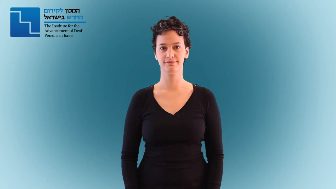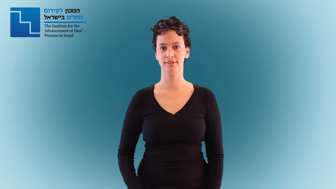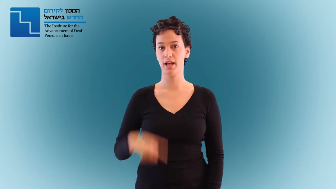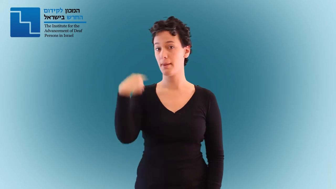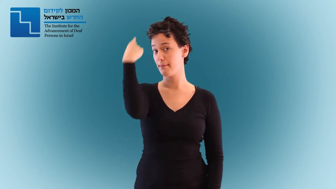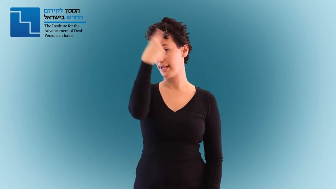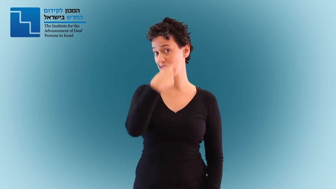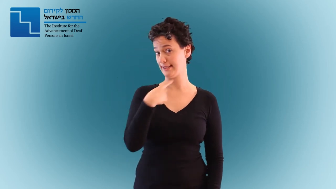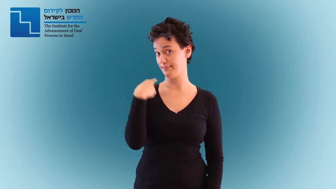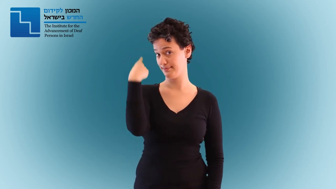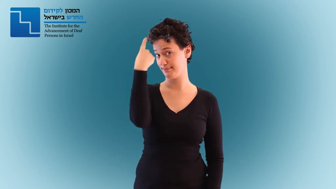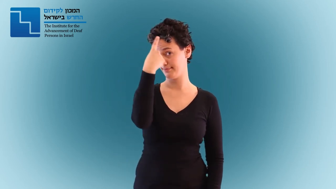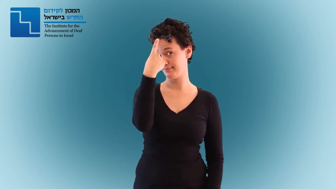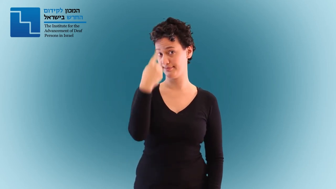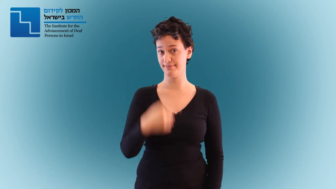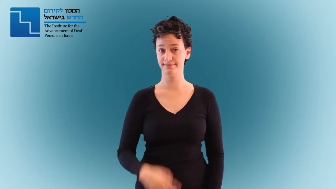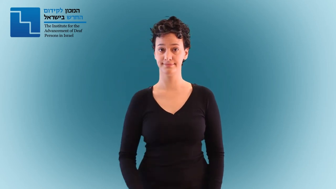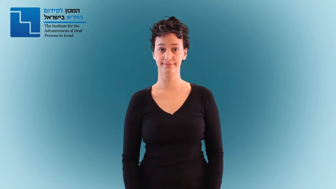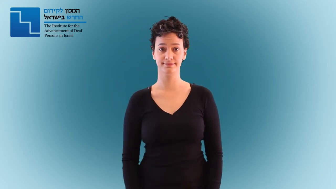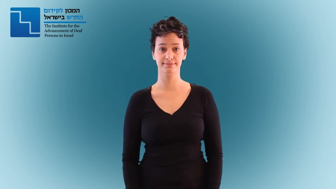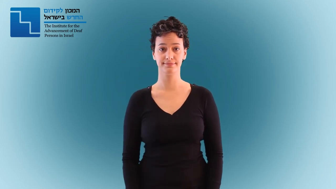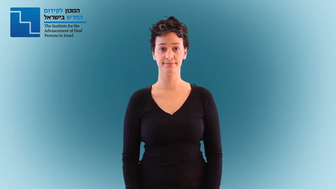פנים